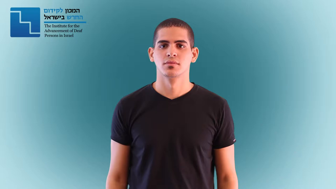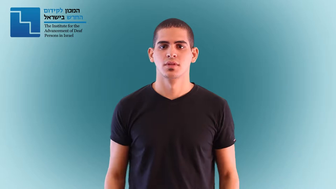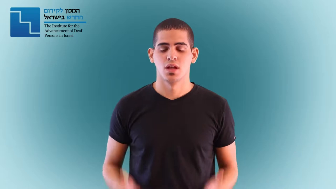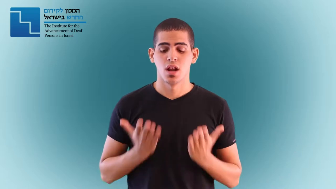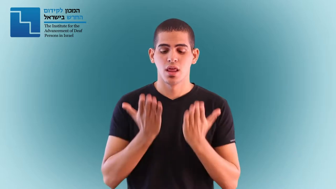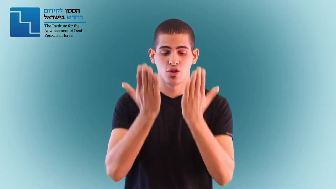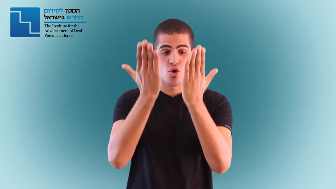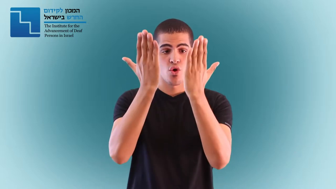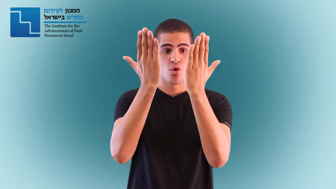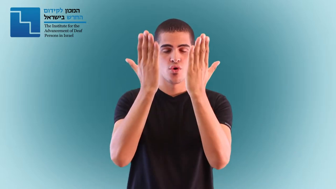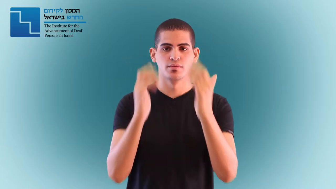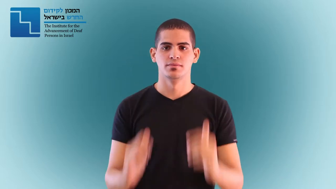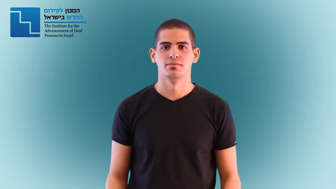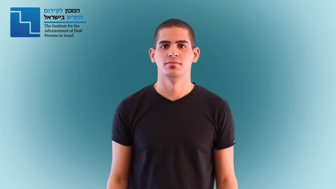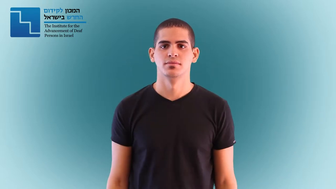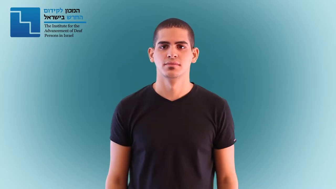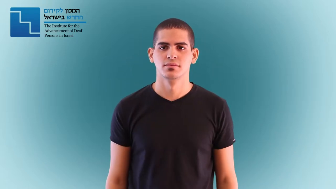לקרוא